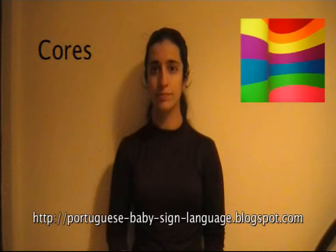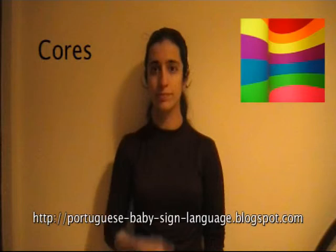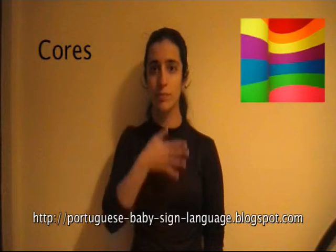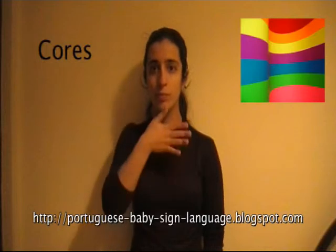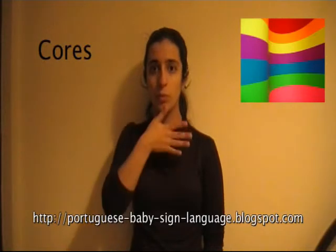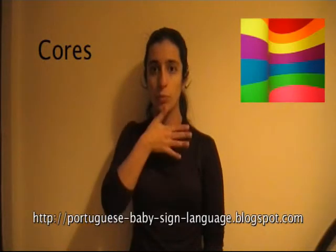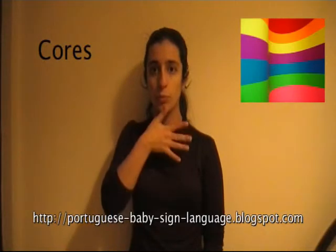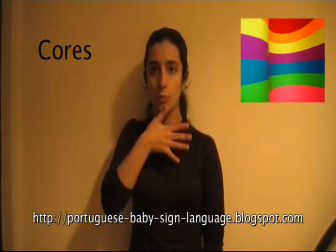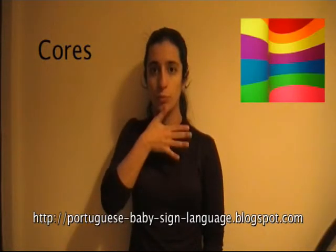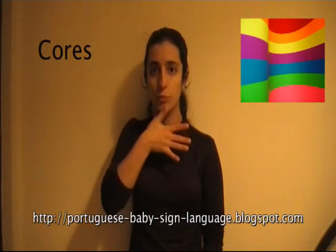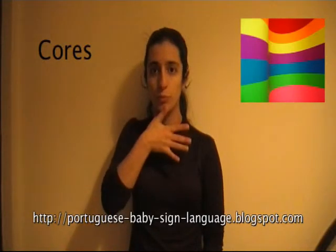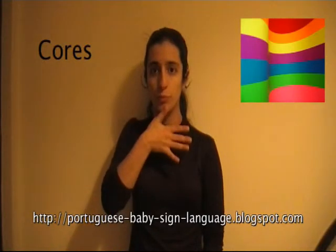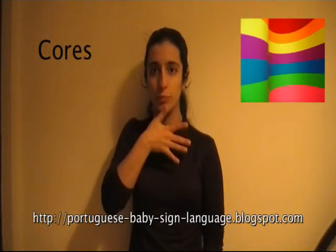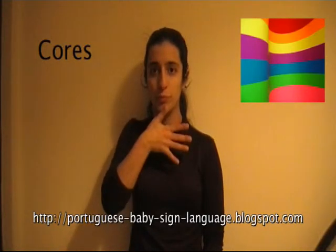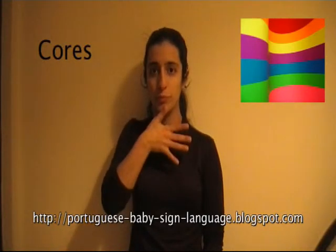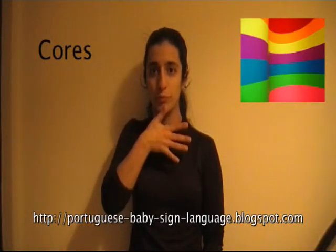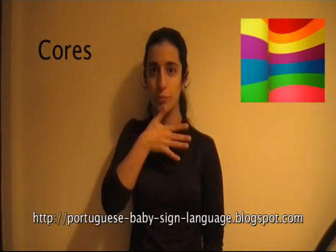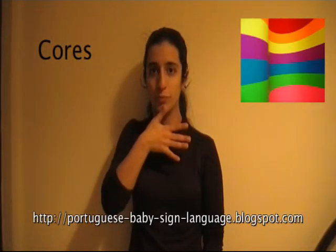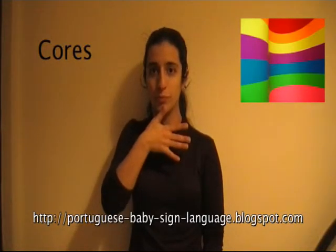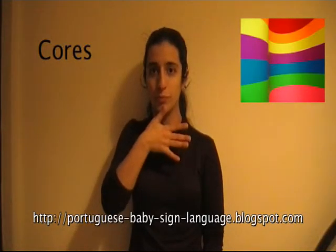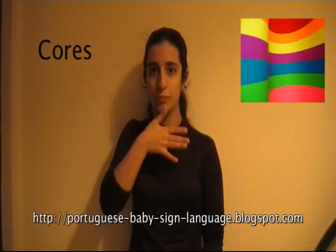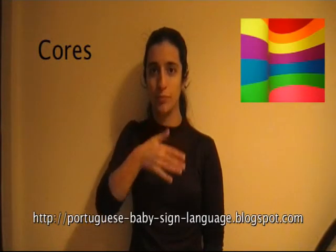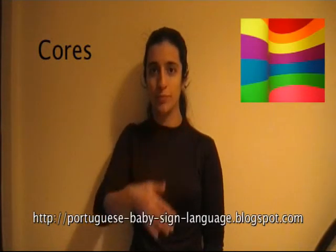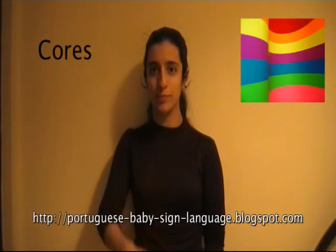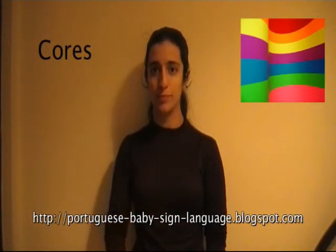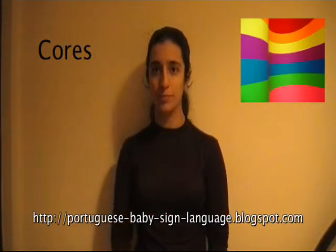cores